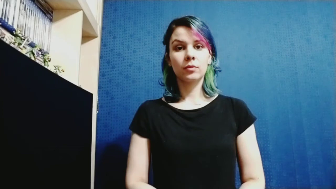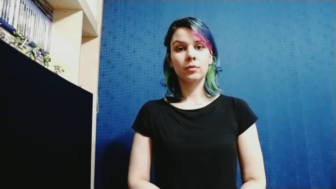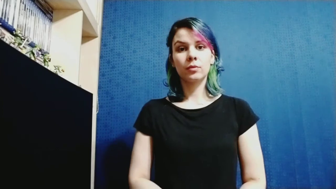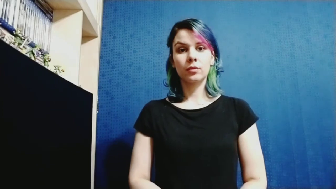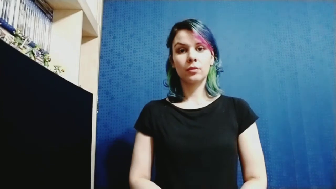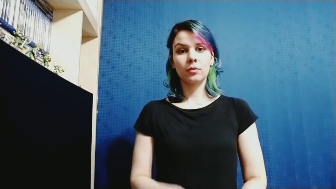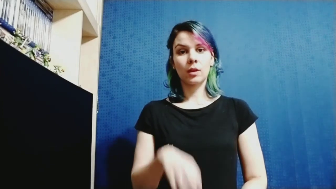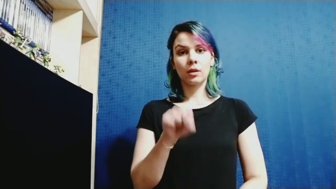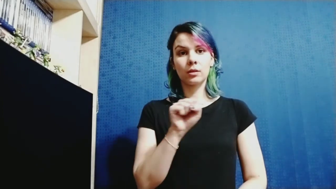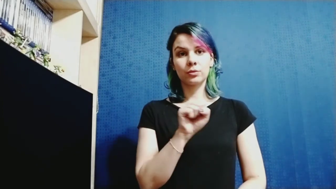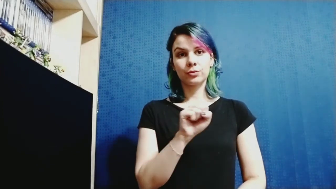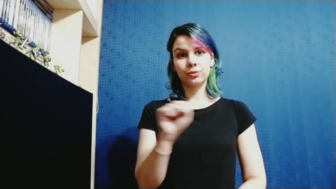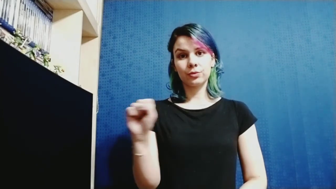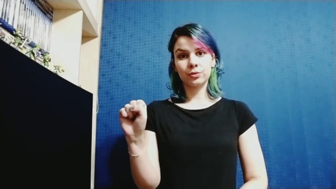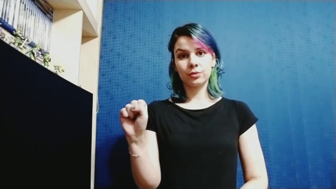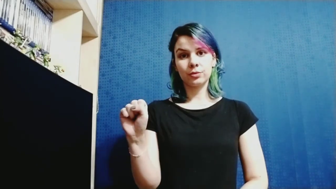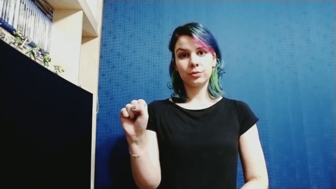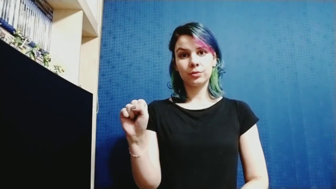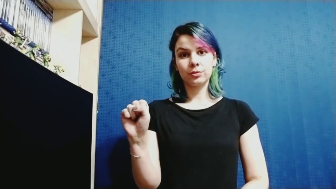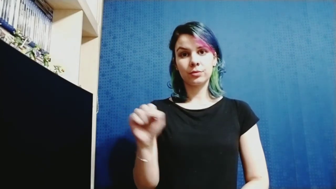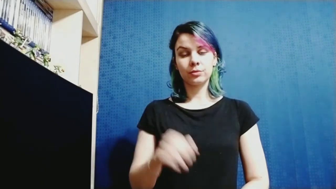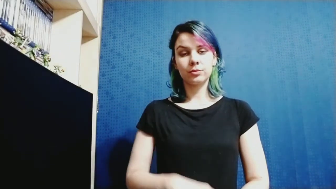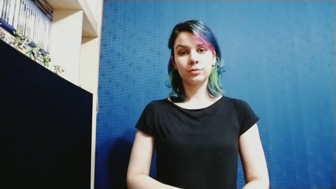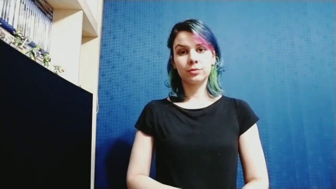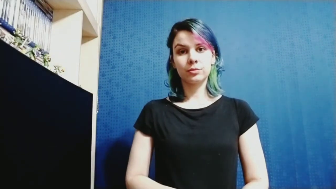Sogr@